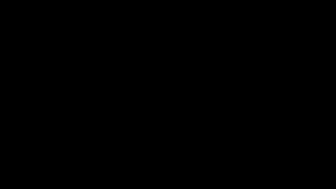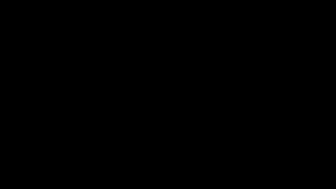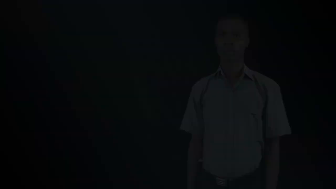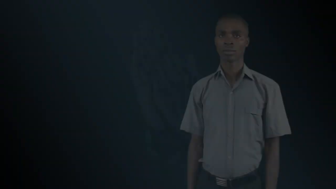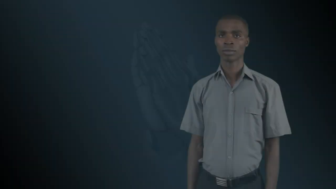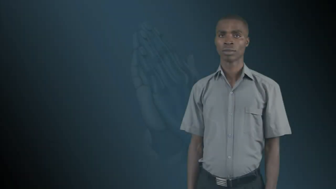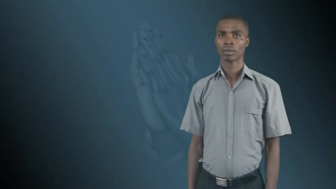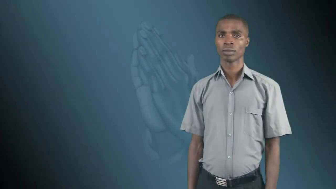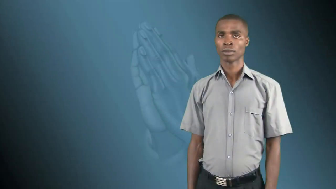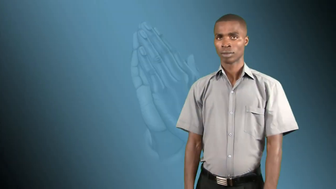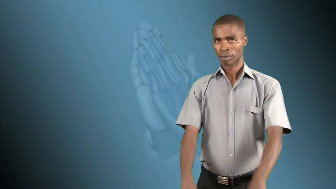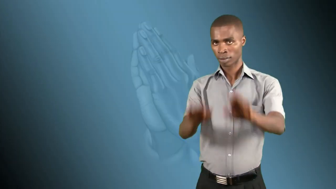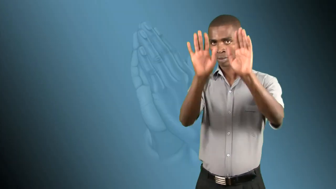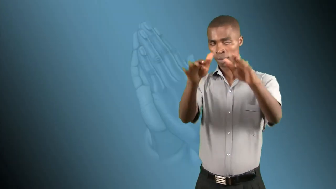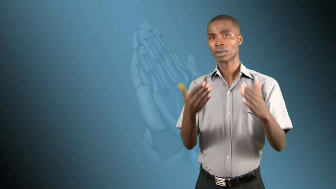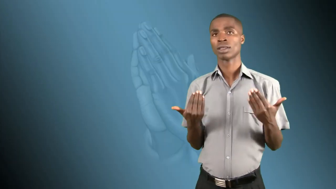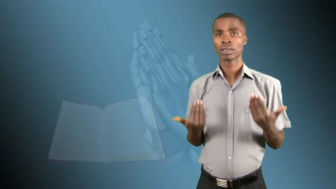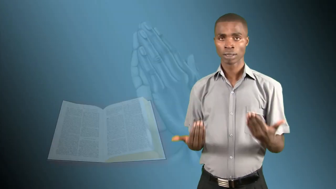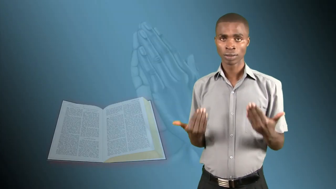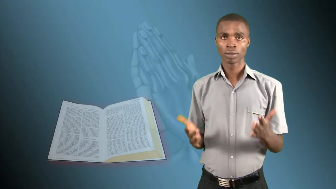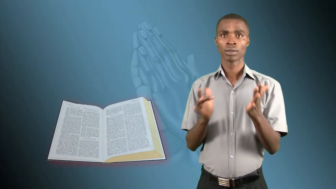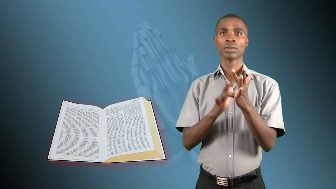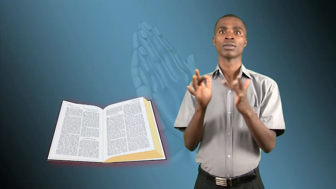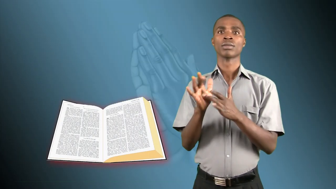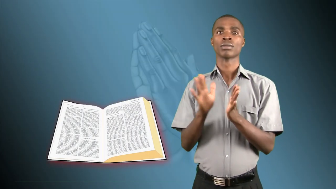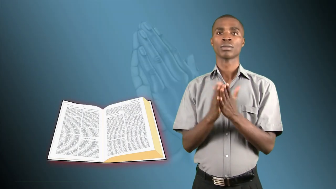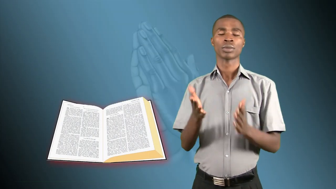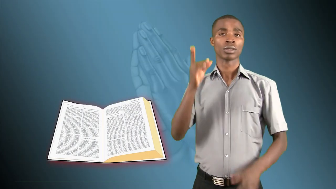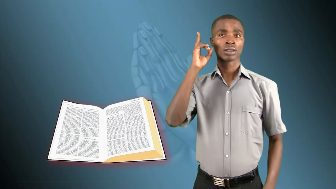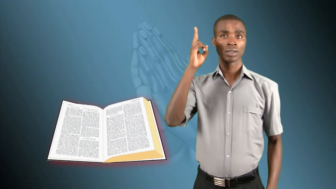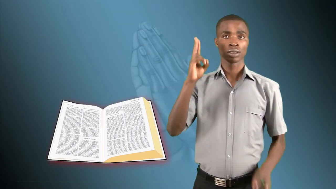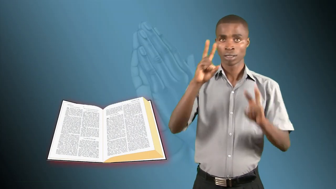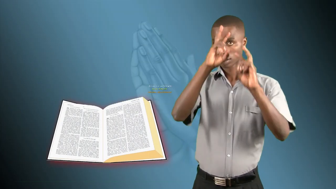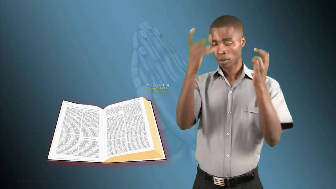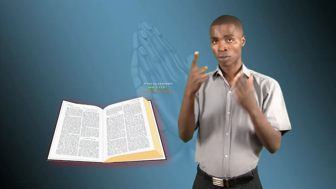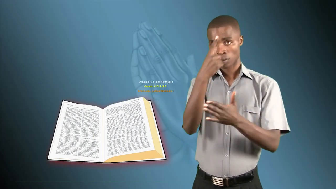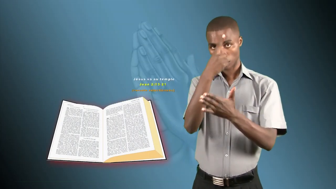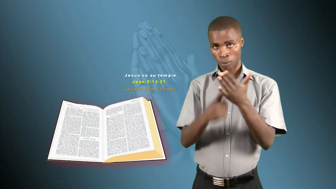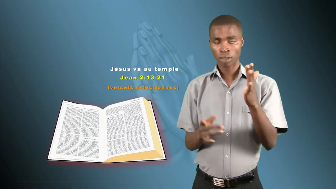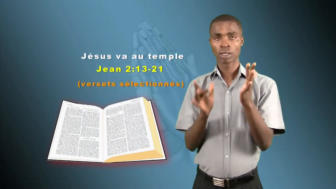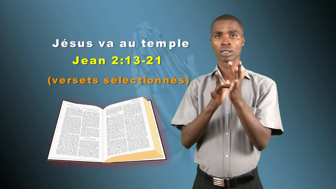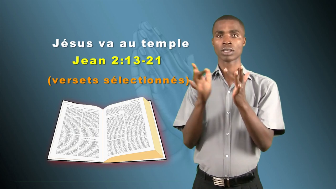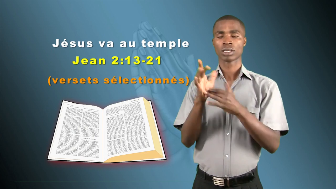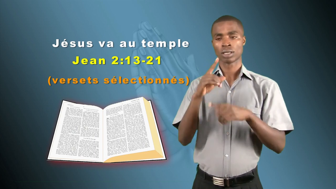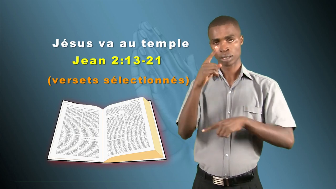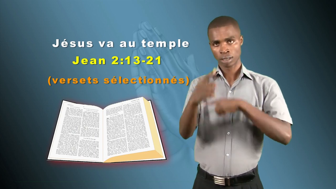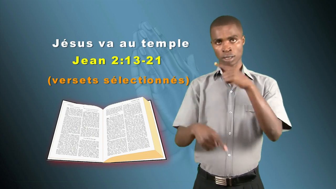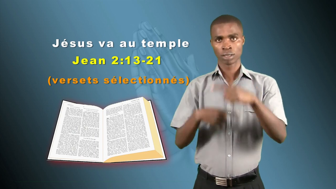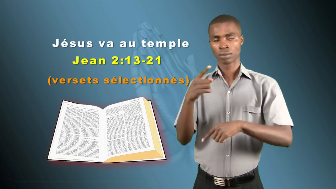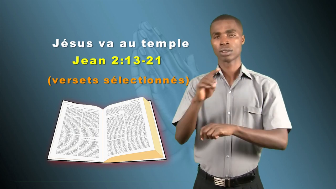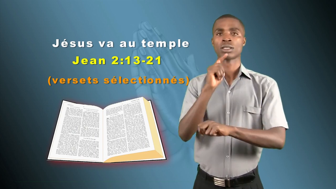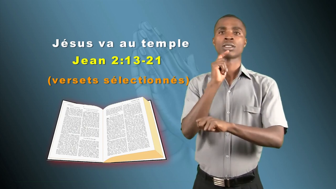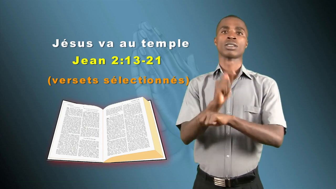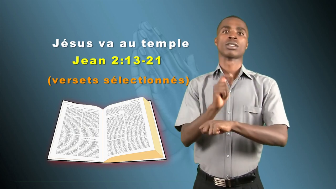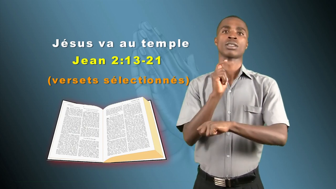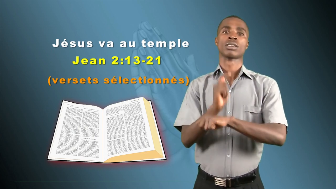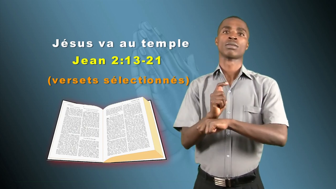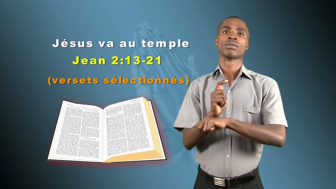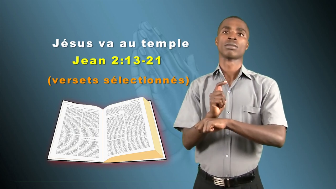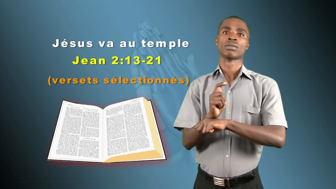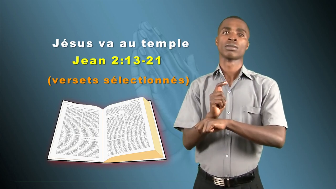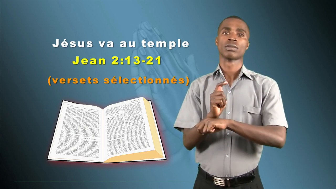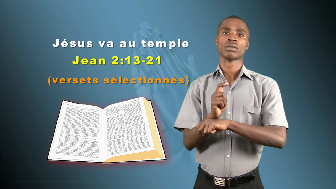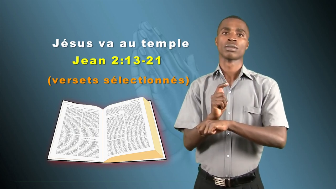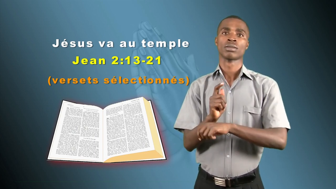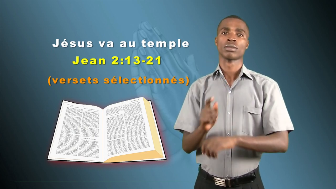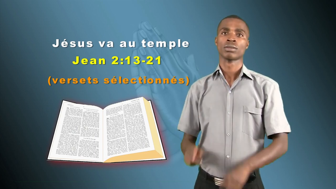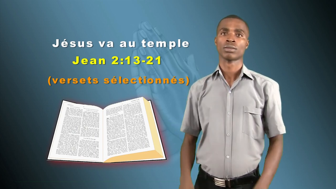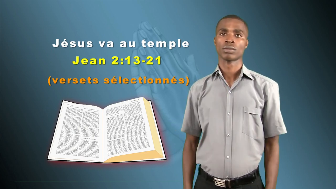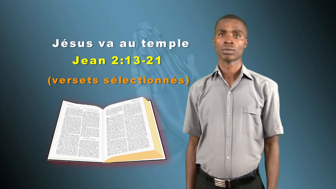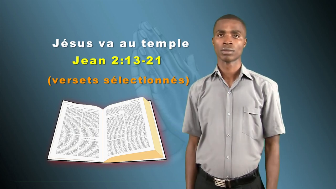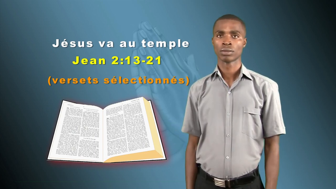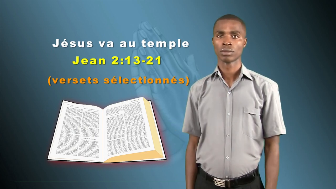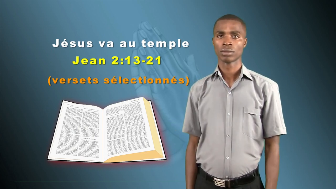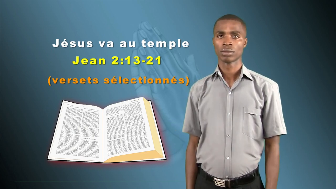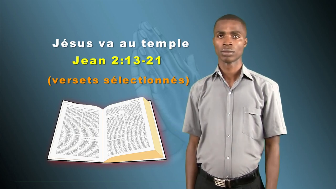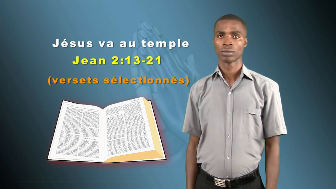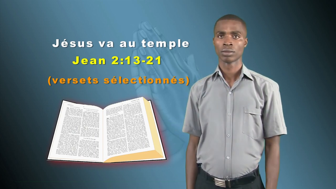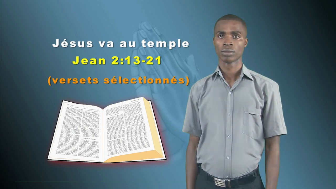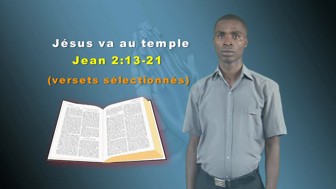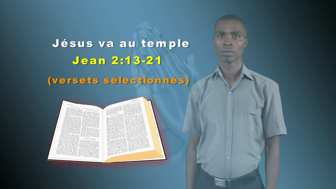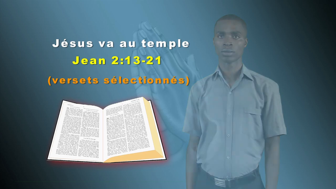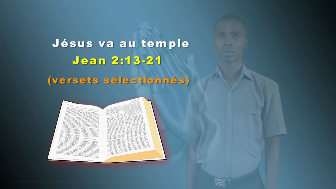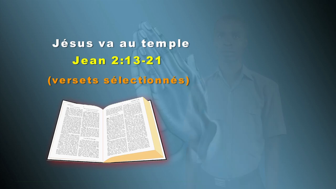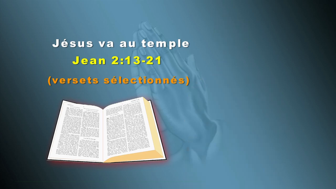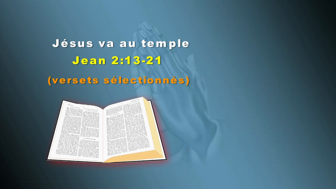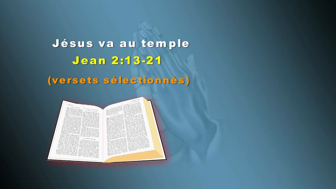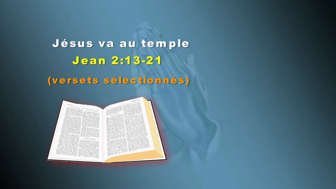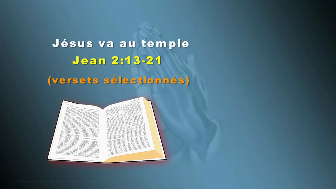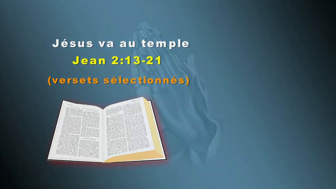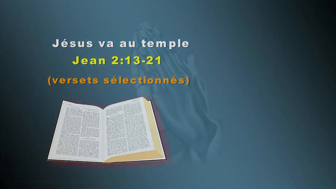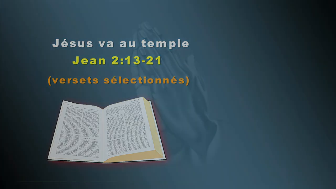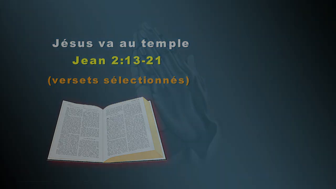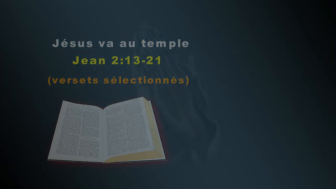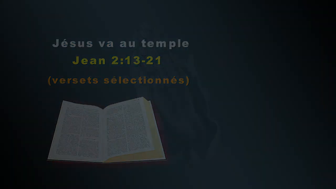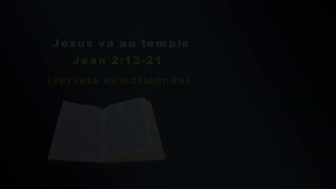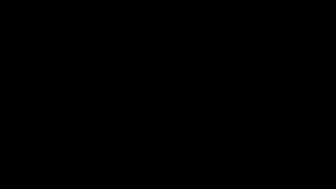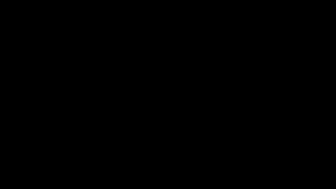Jésus va au temple